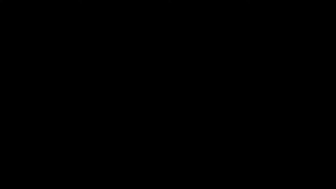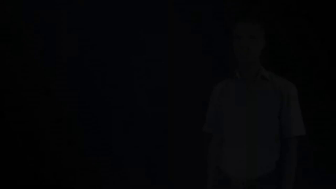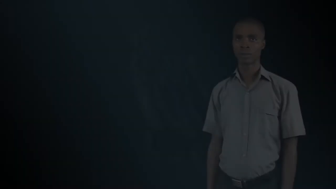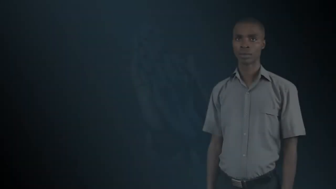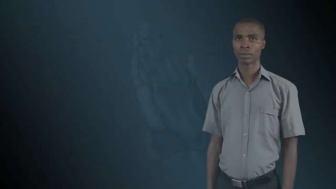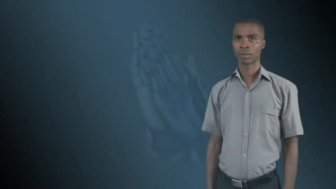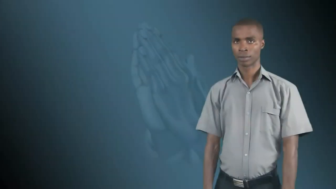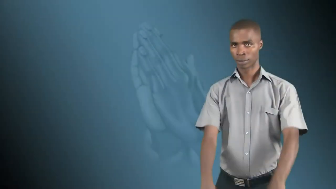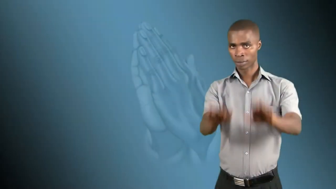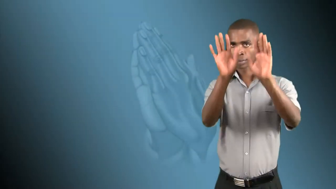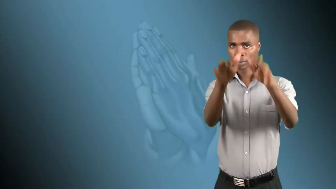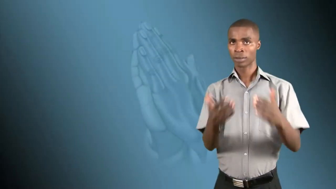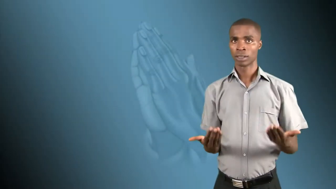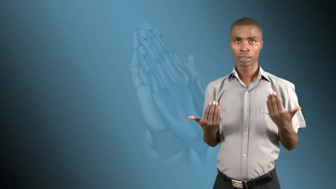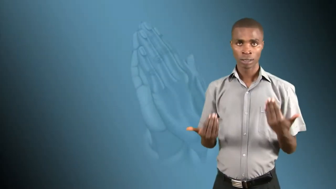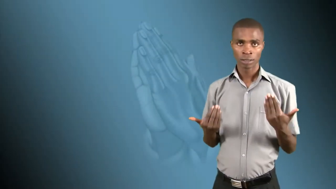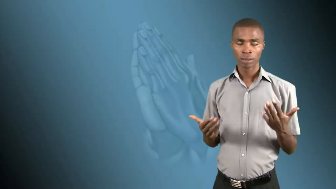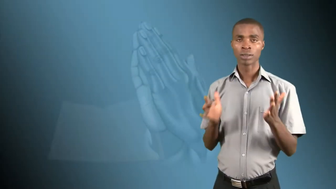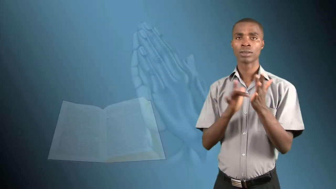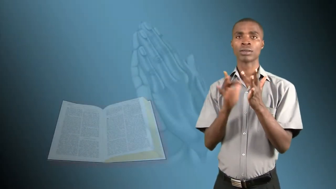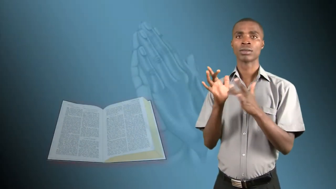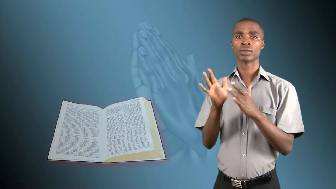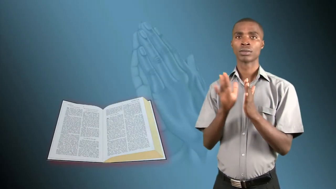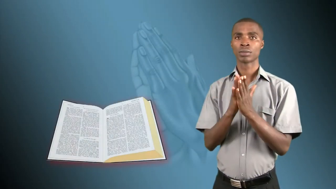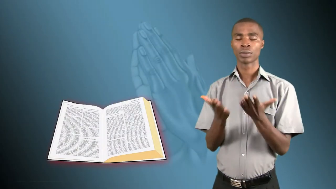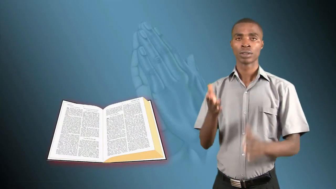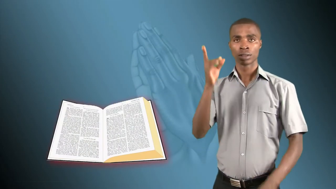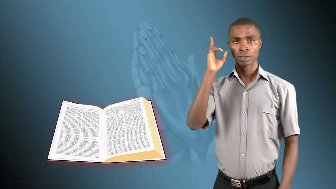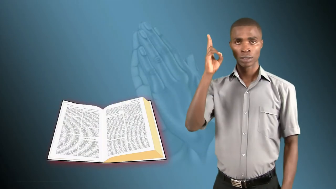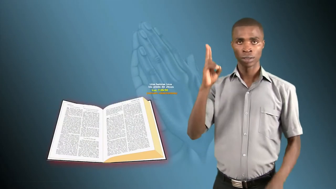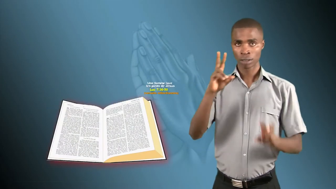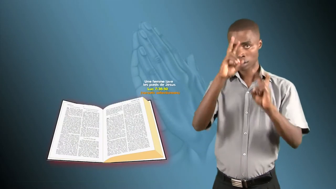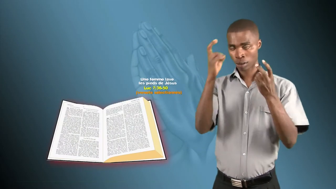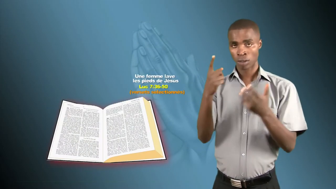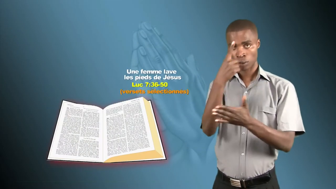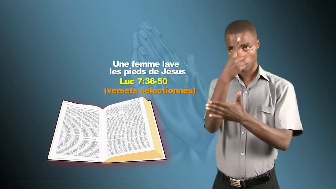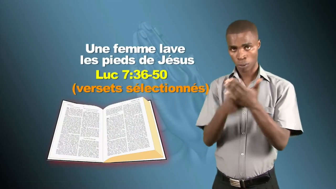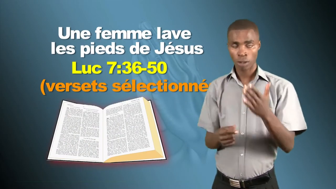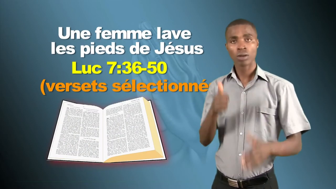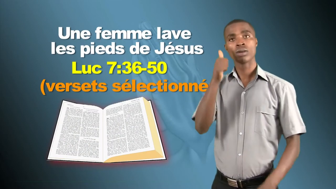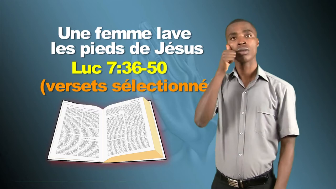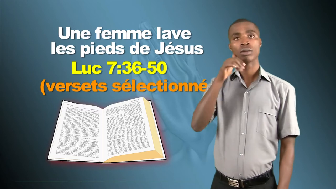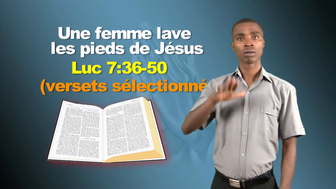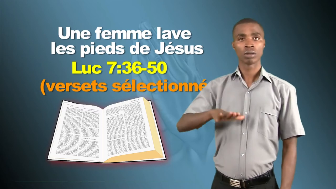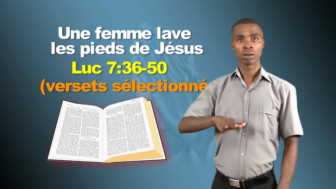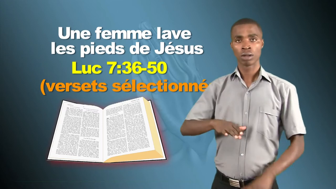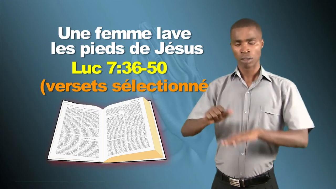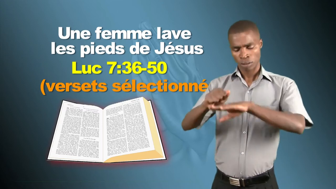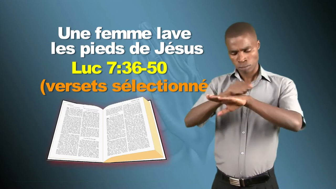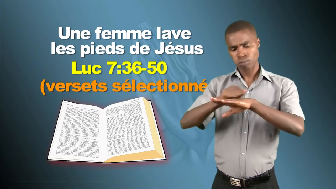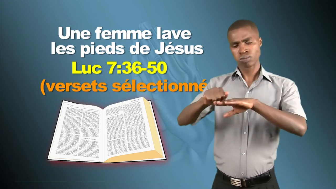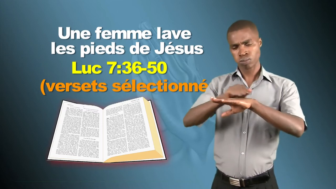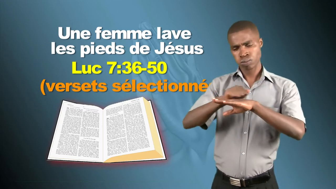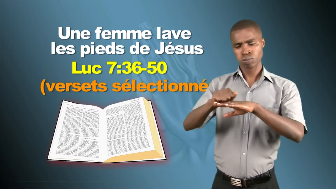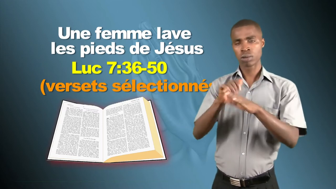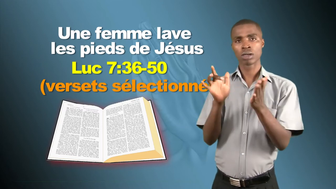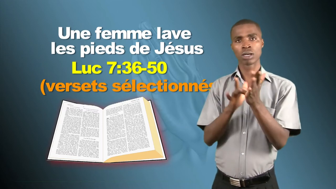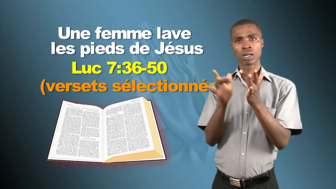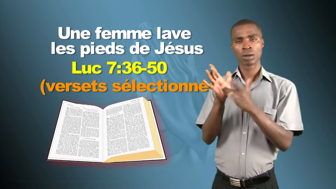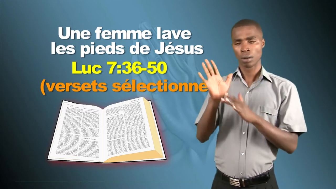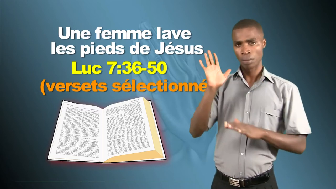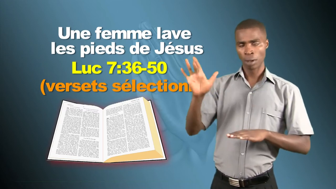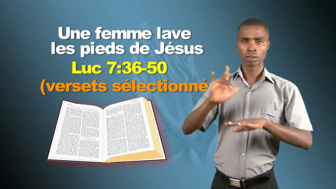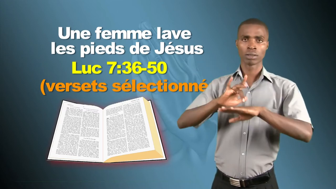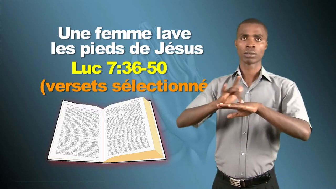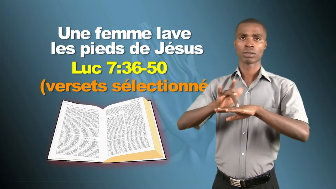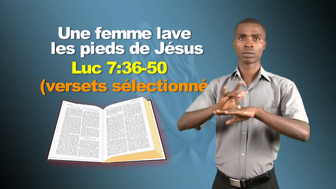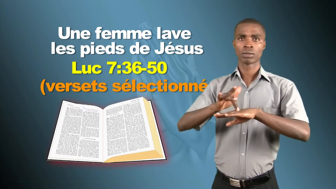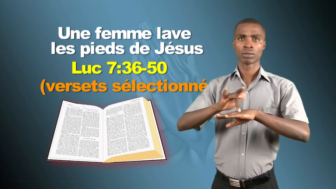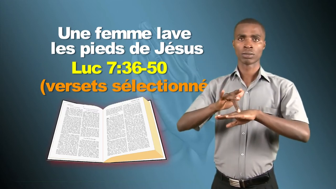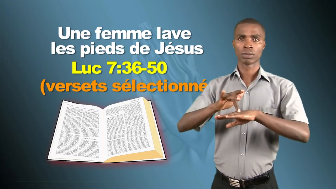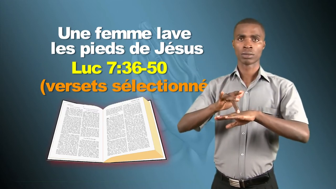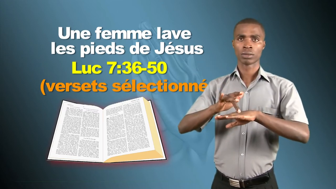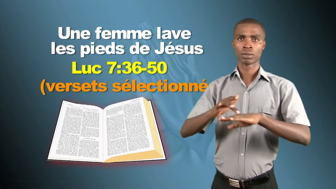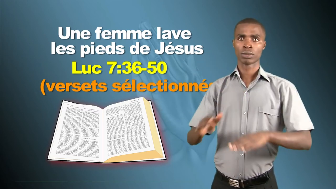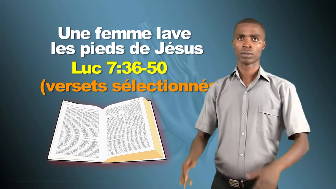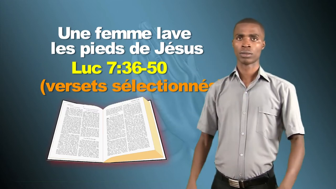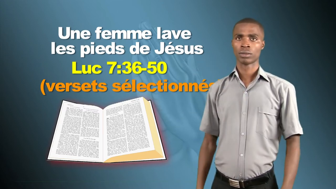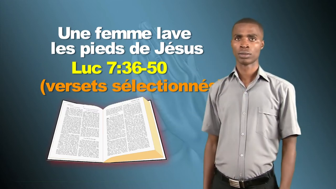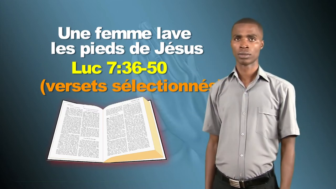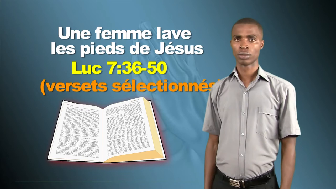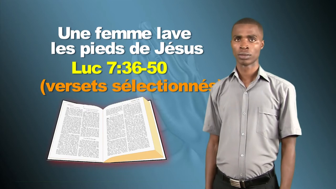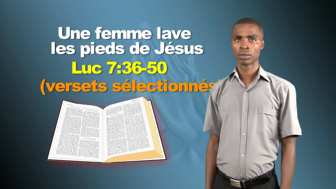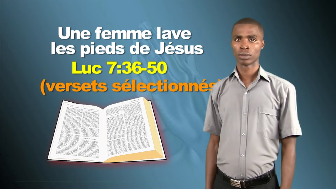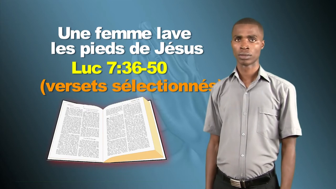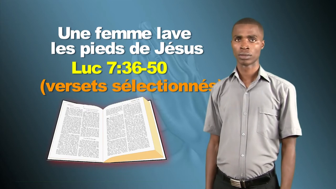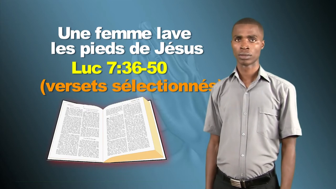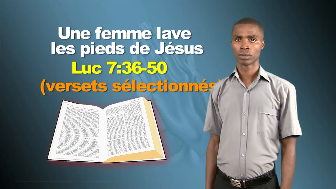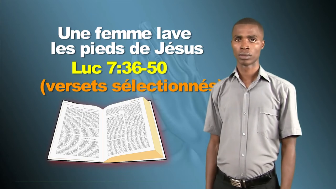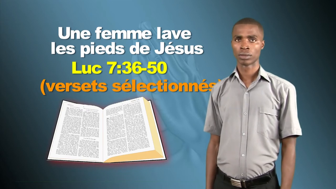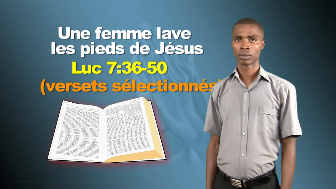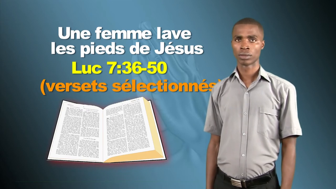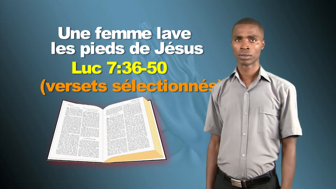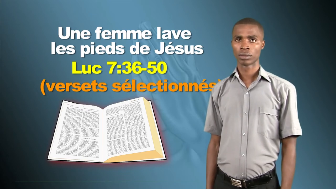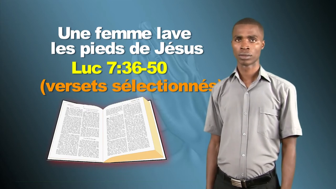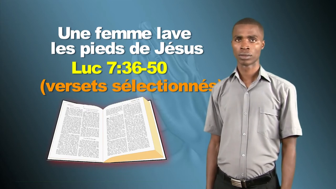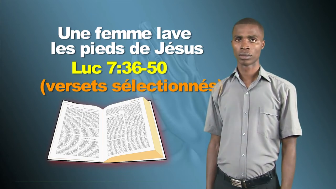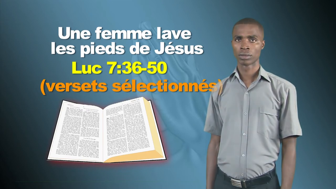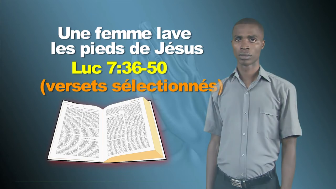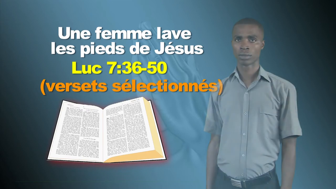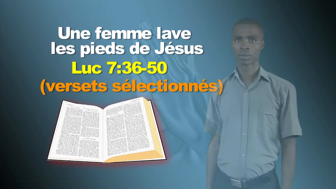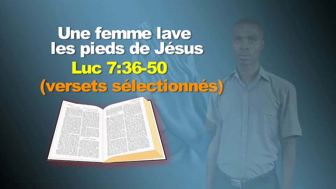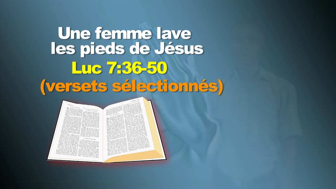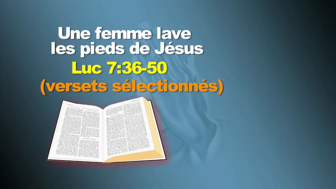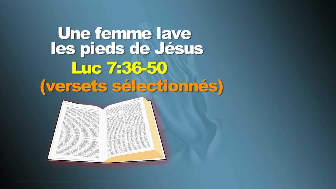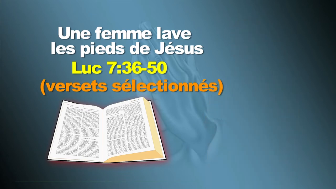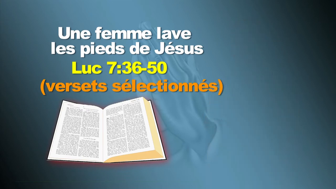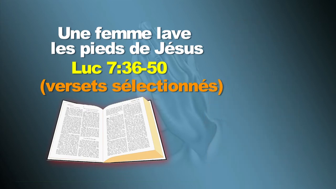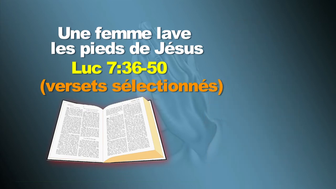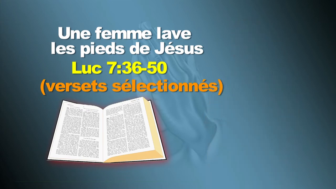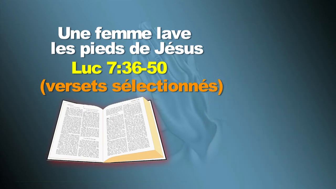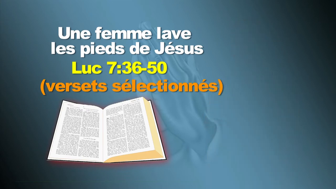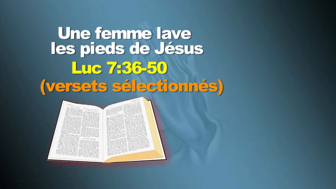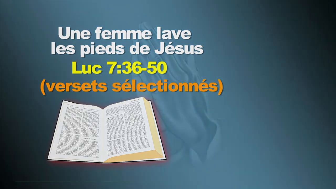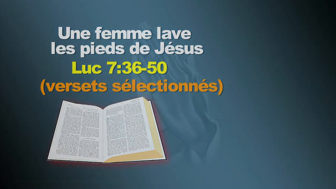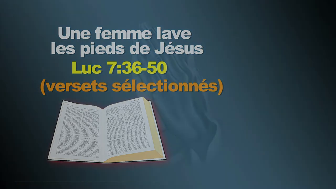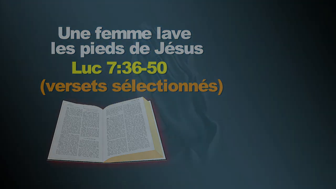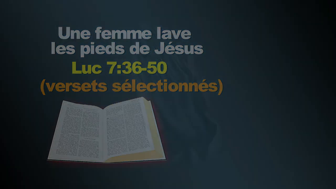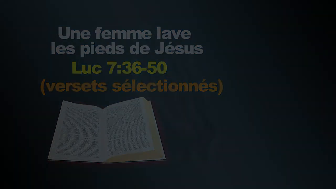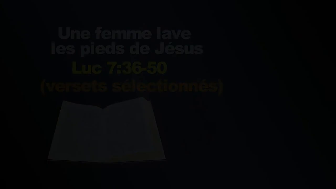Une femme lave les pieds de Jésus